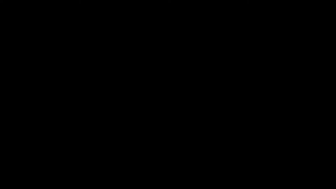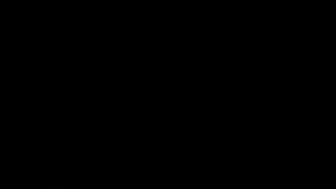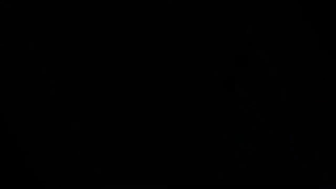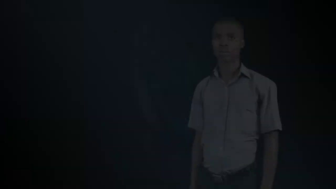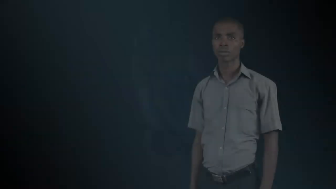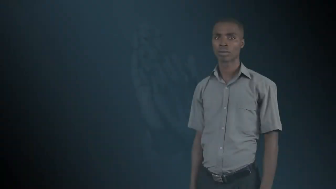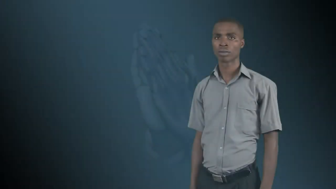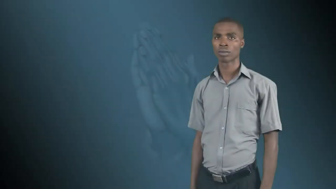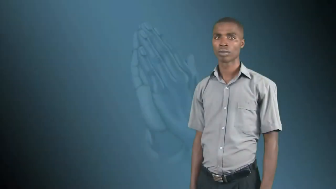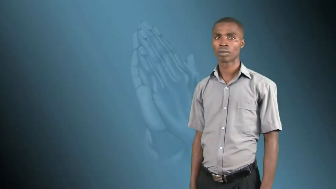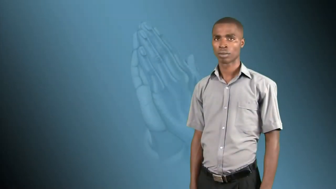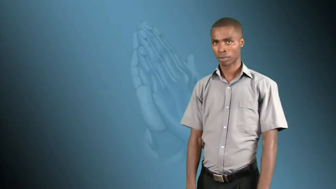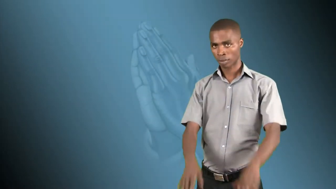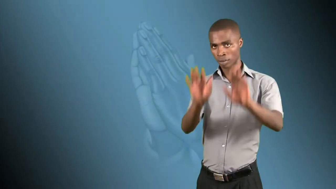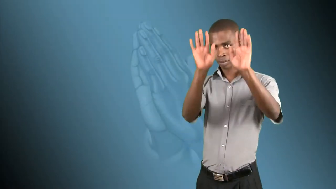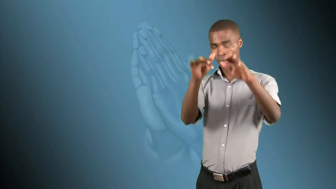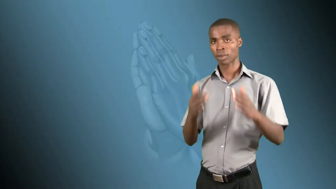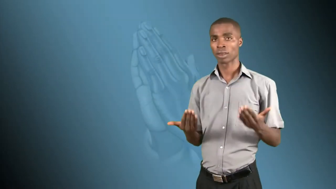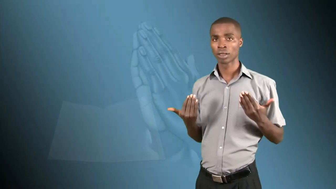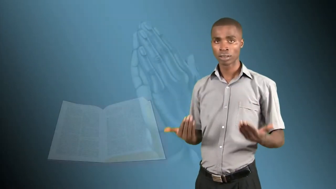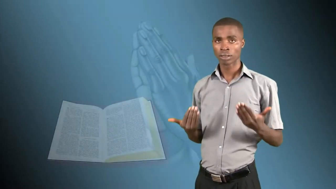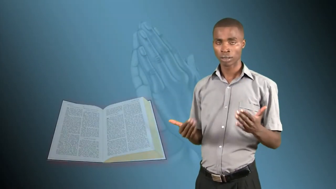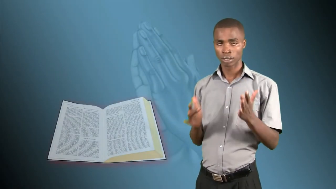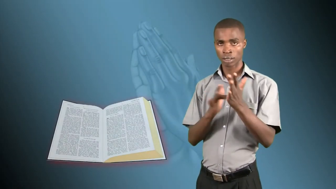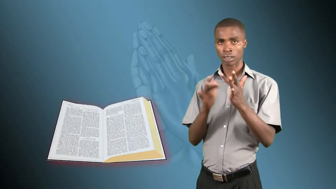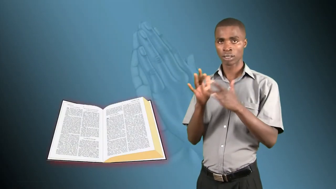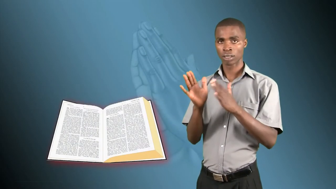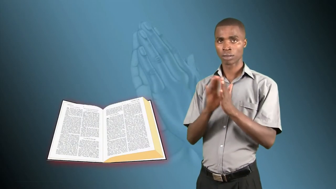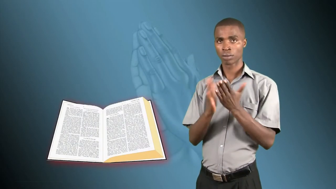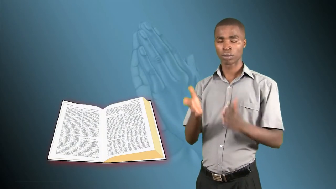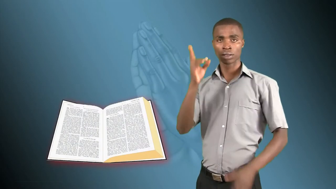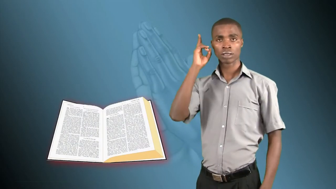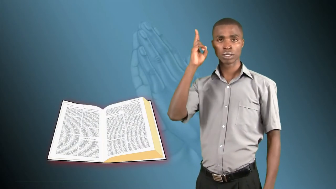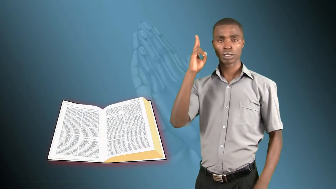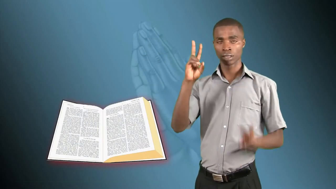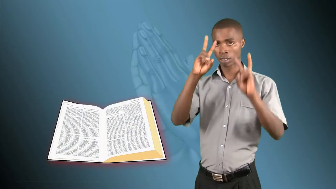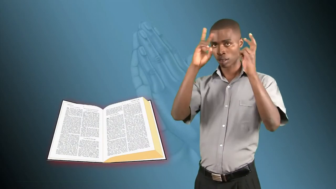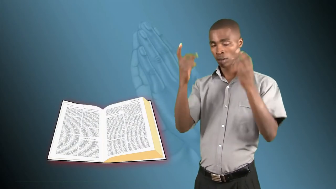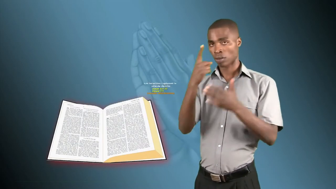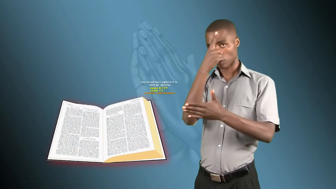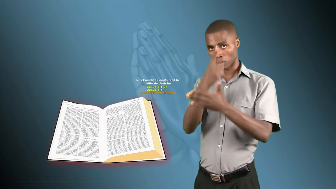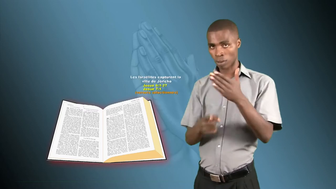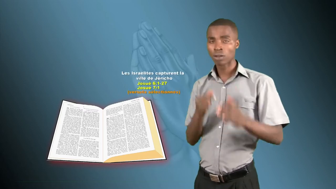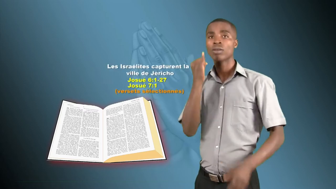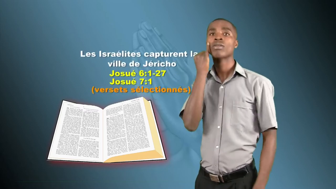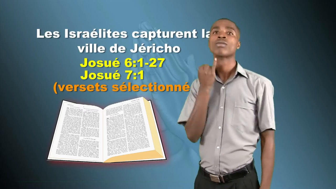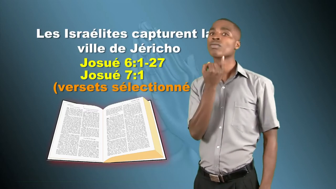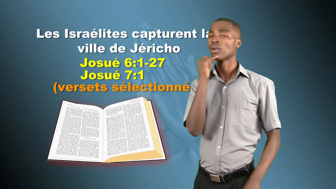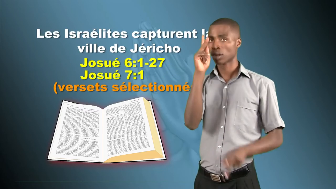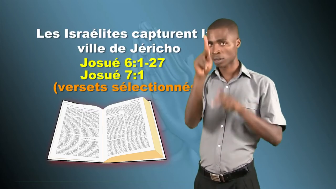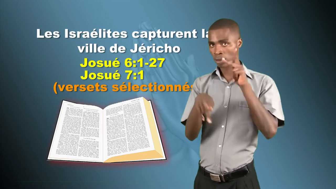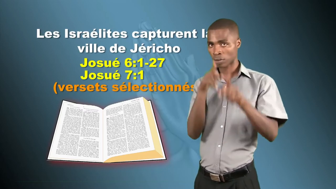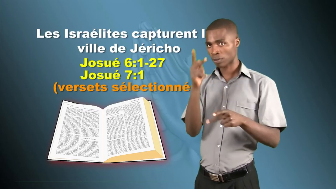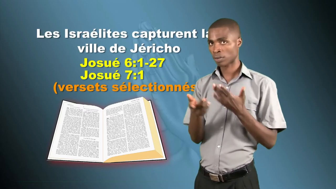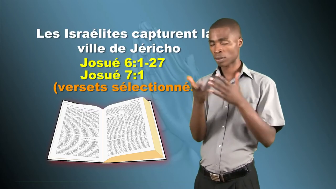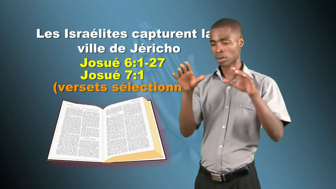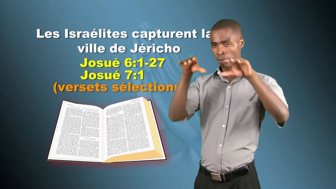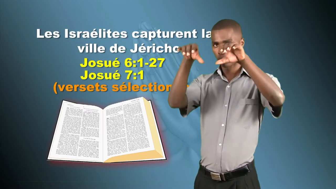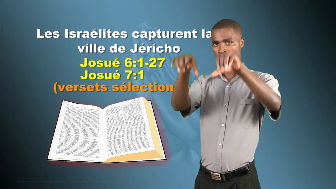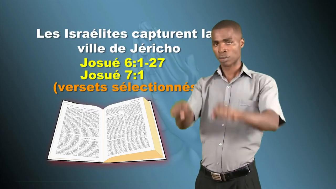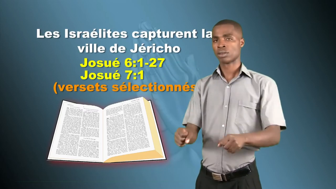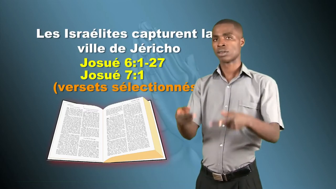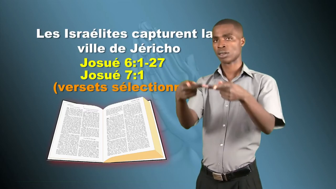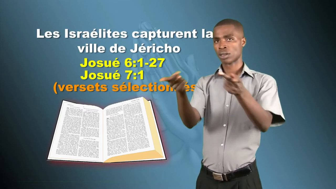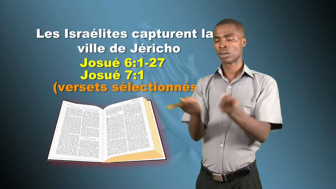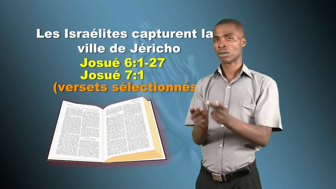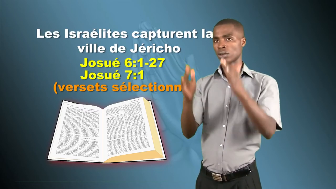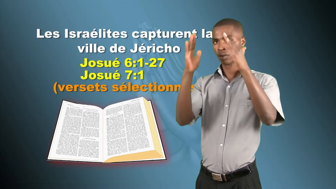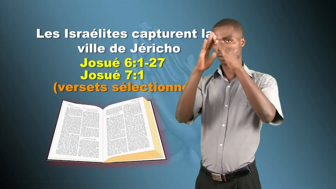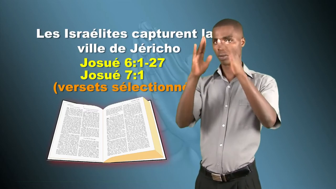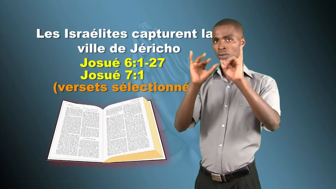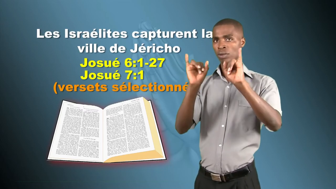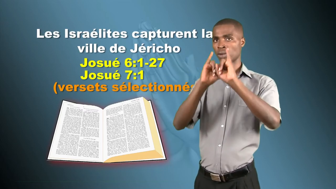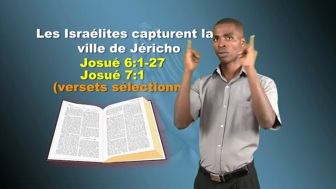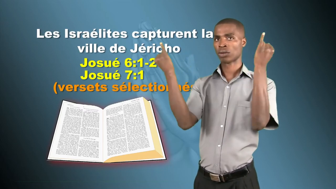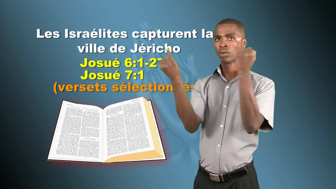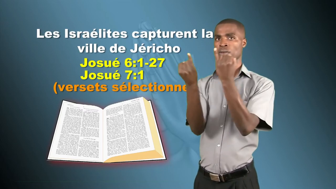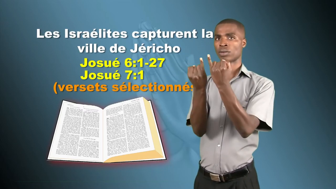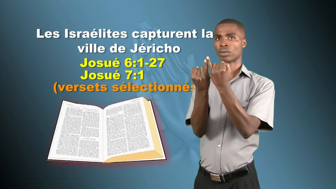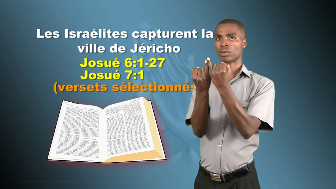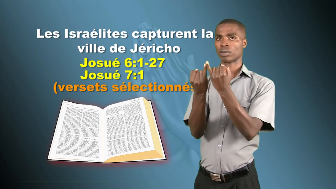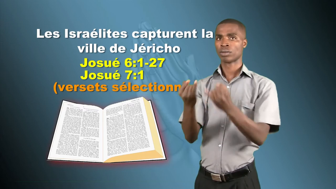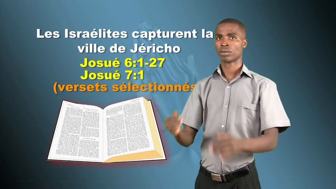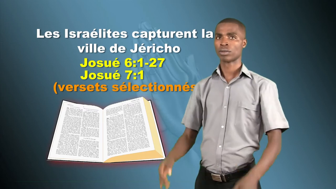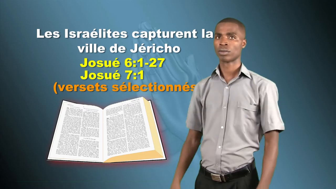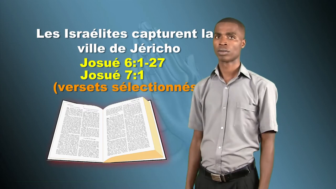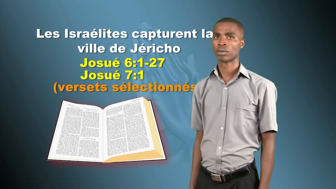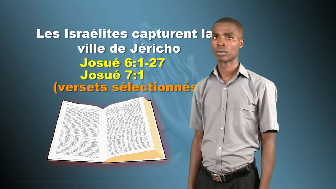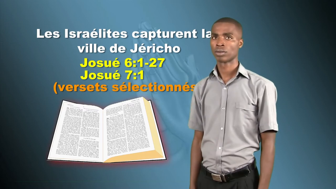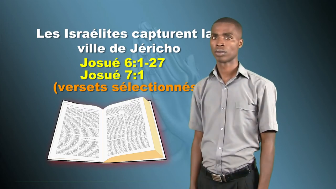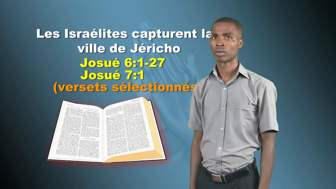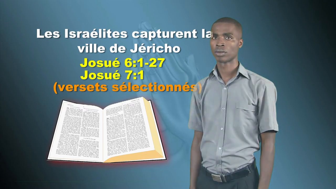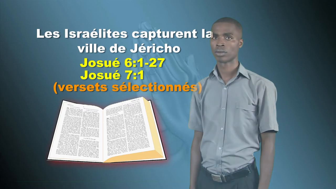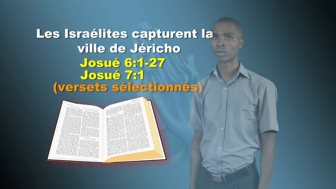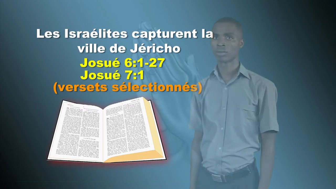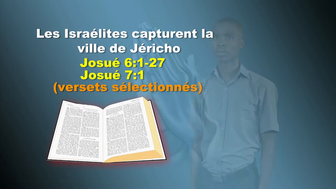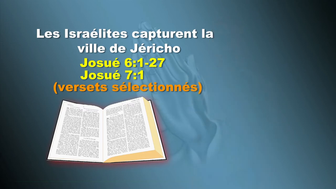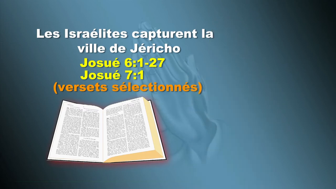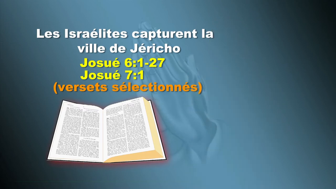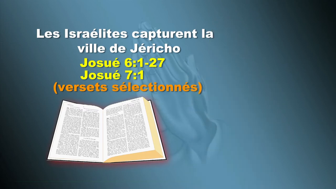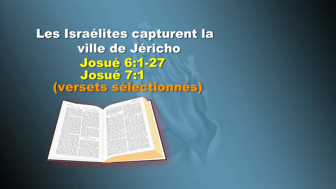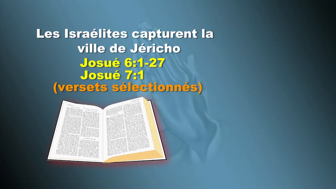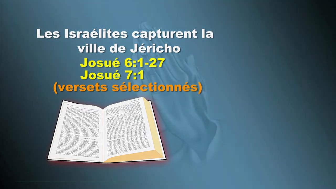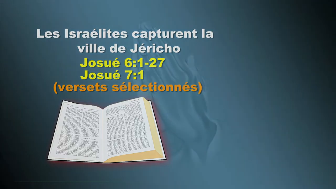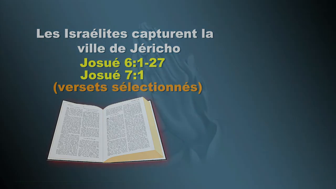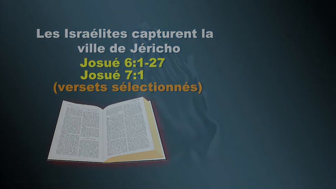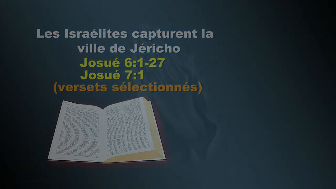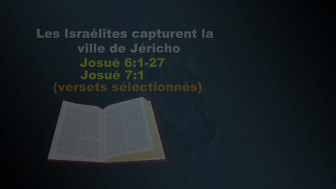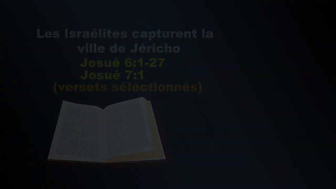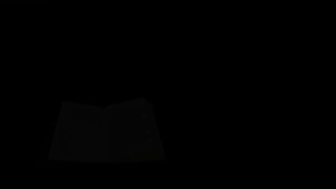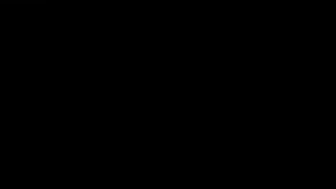Les Israélites capturent la ville de Jéricho